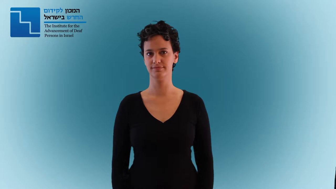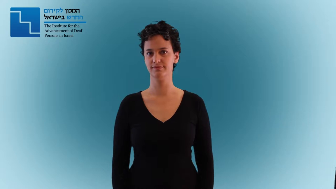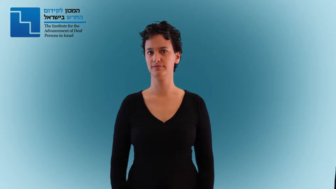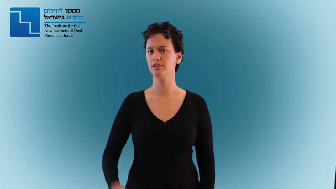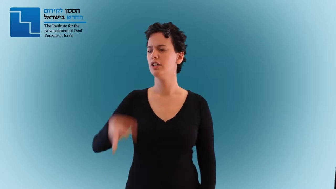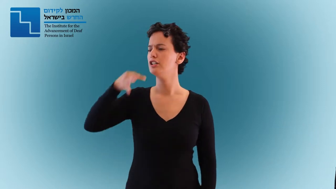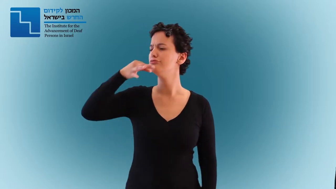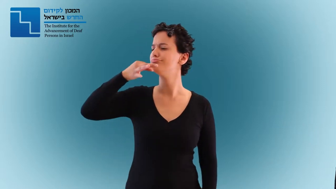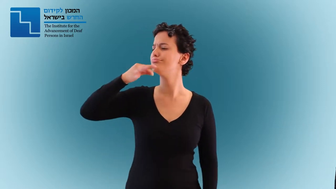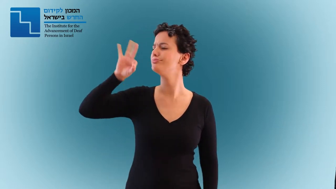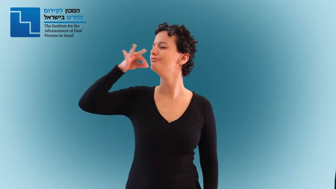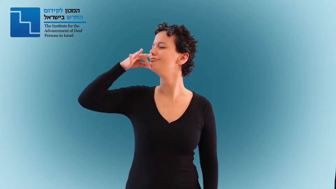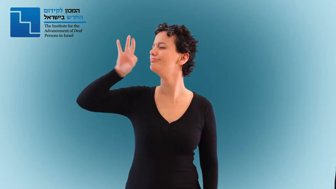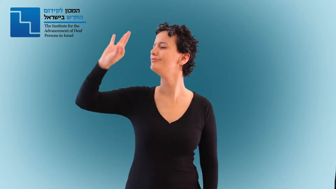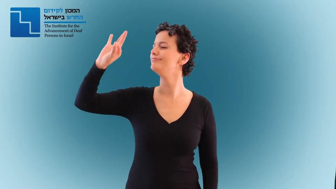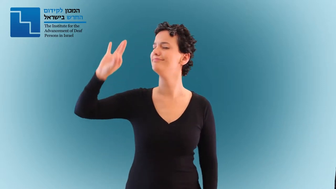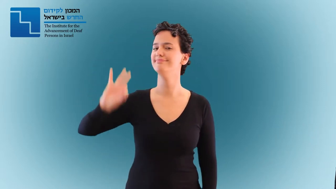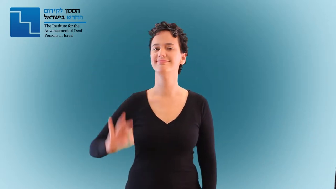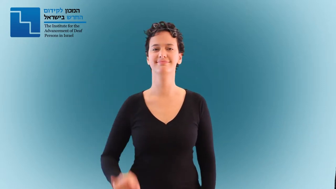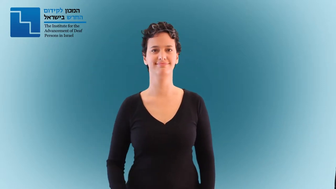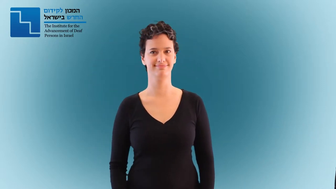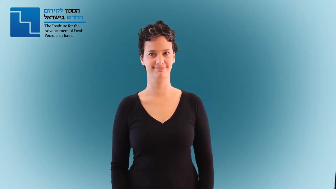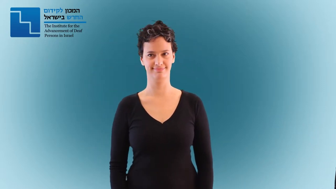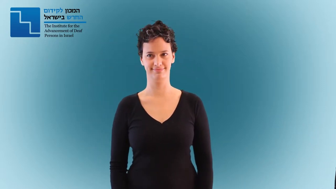לשדרג